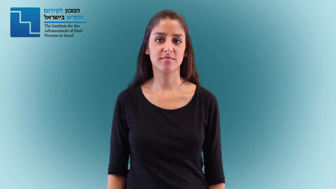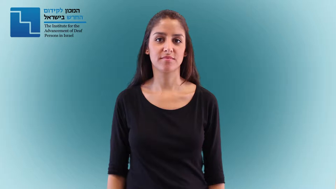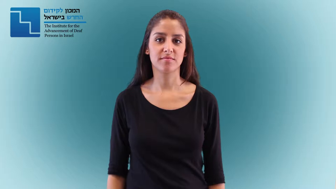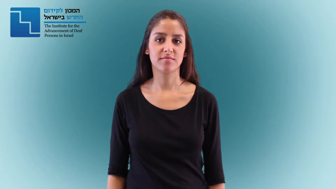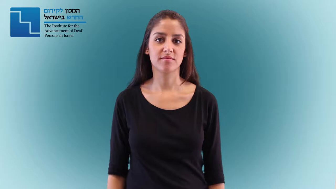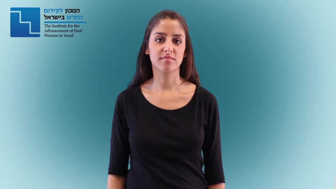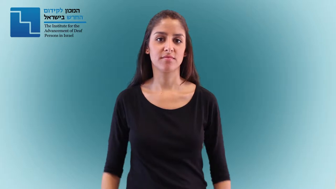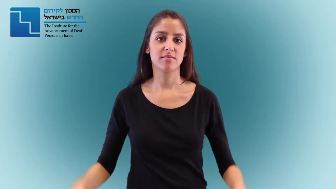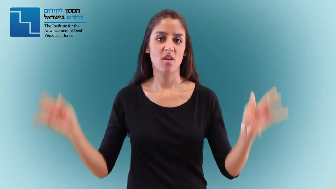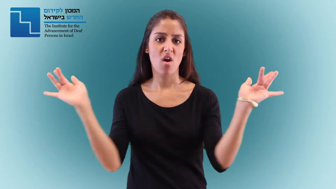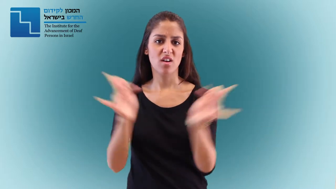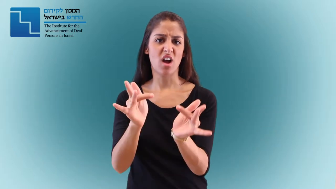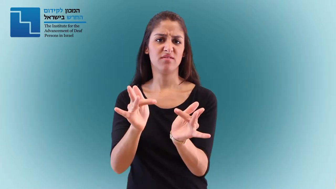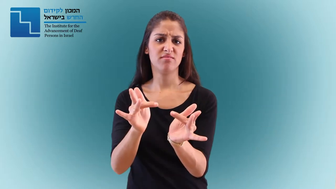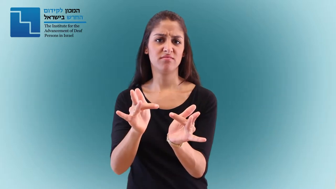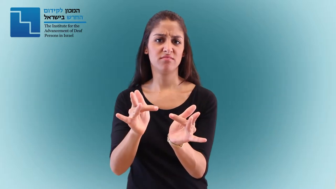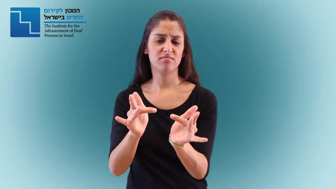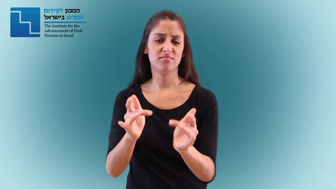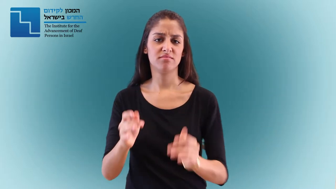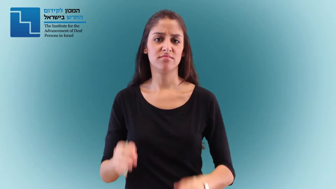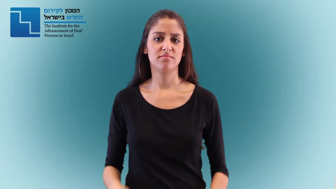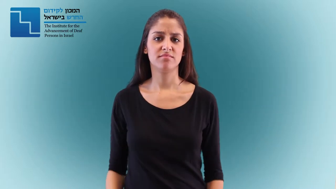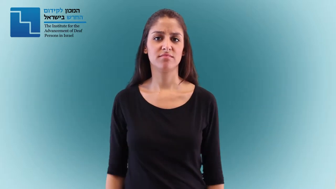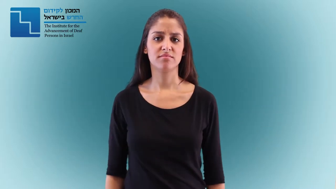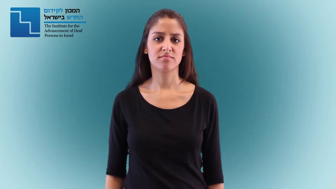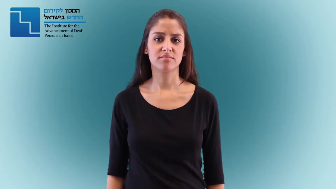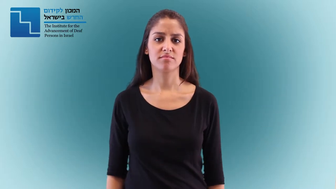אויב